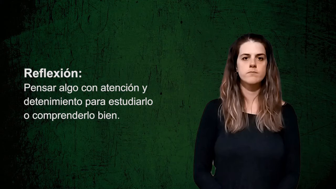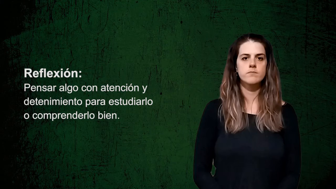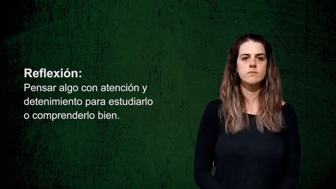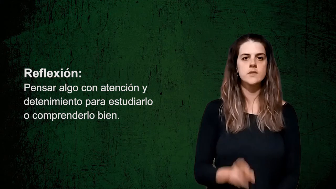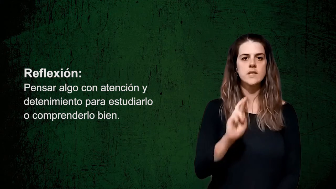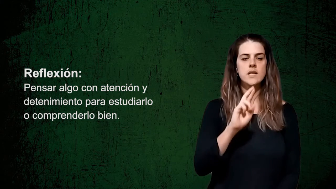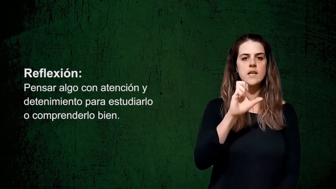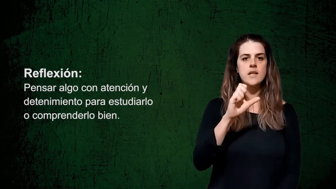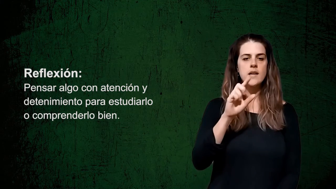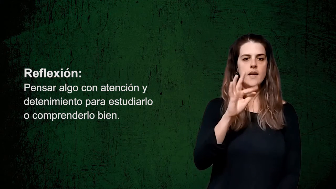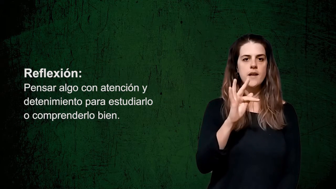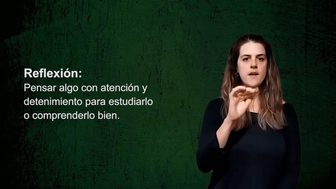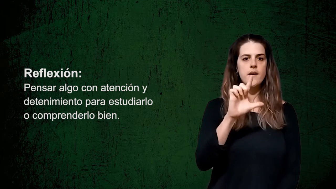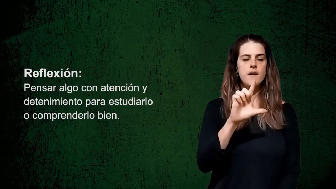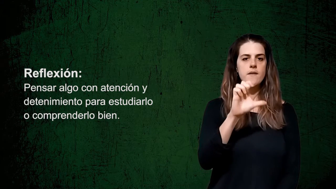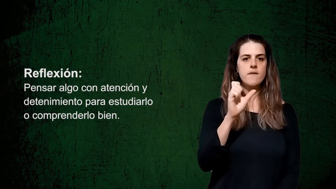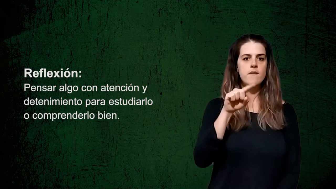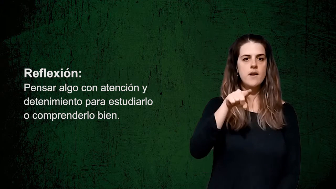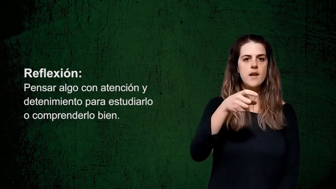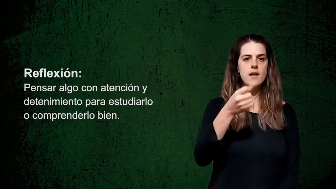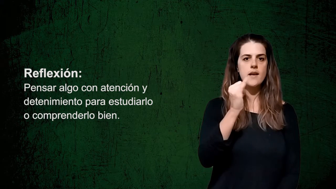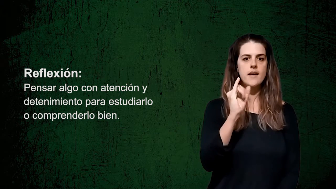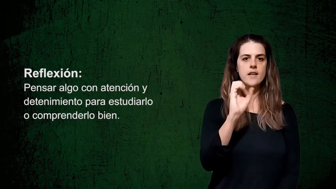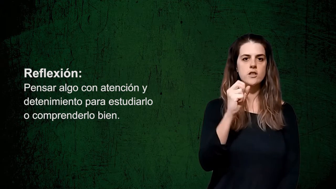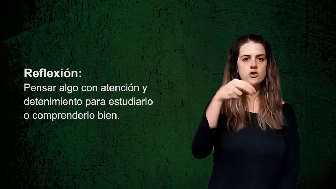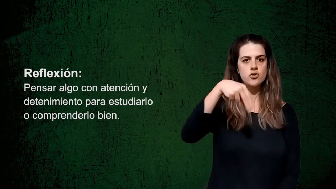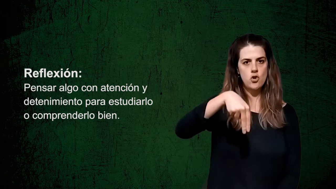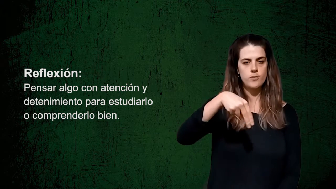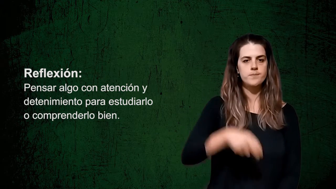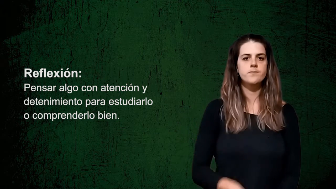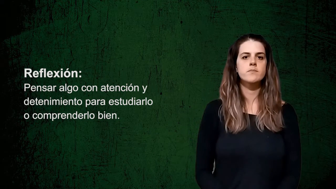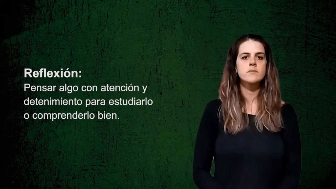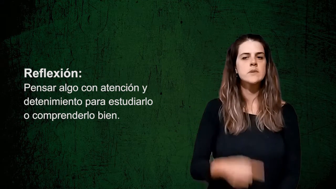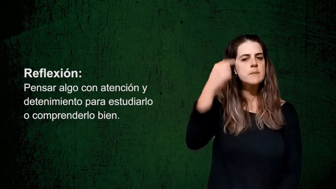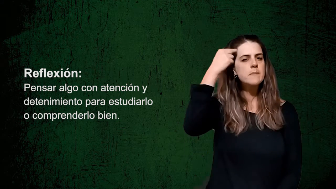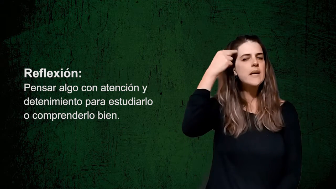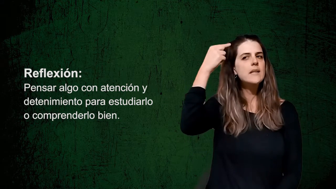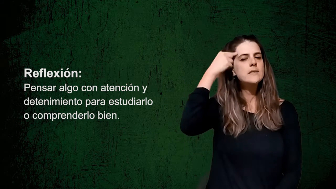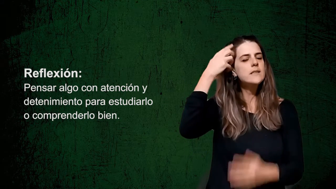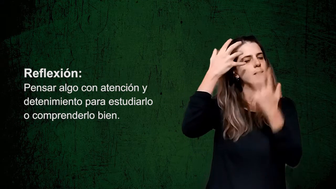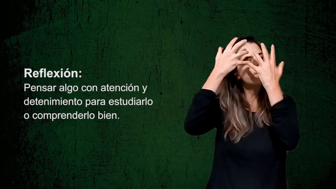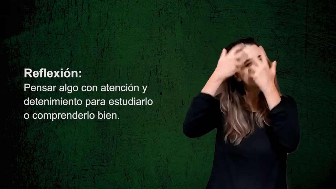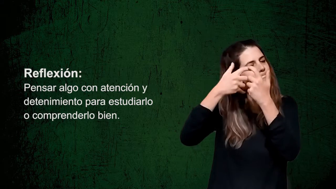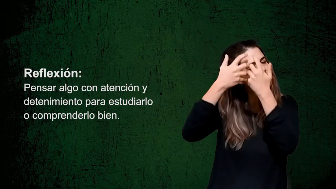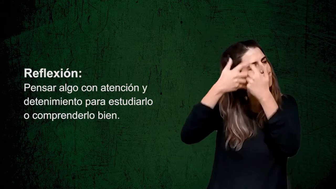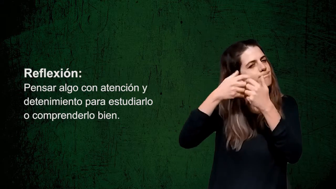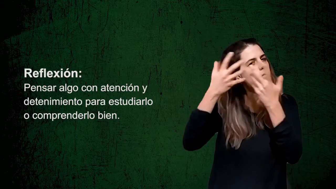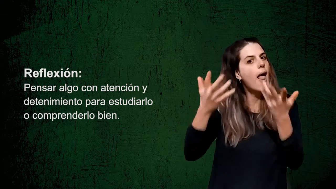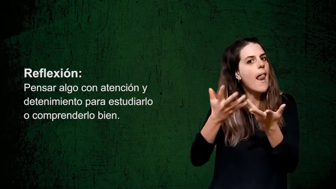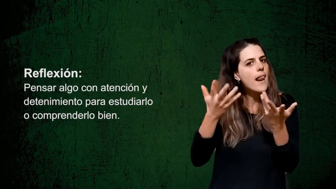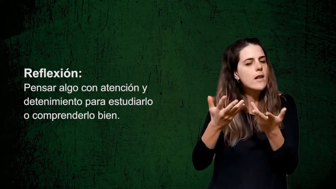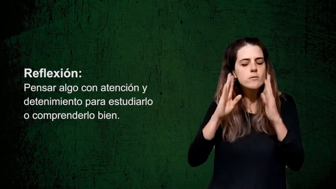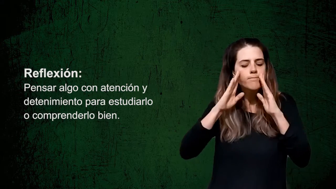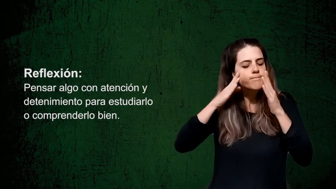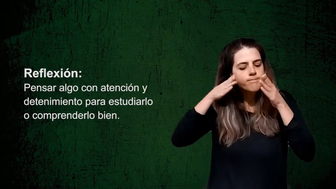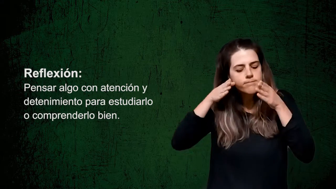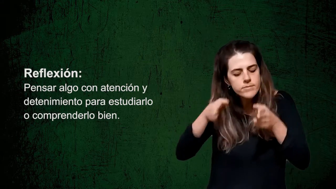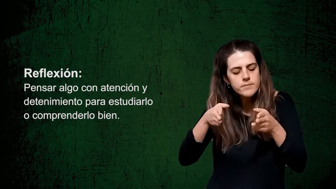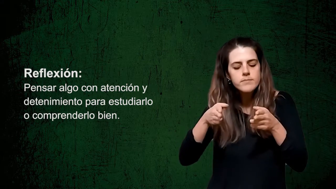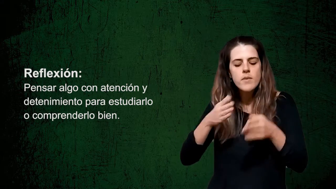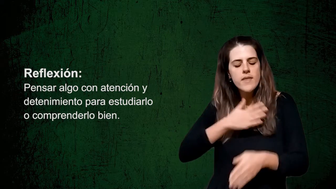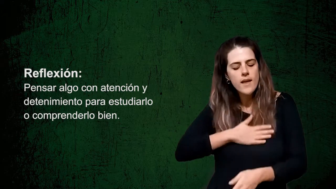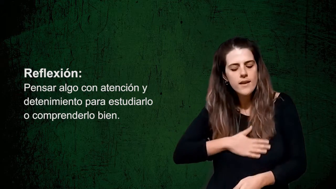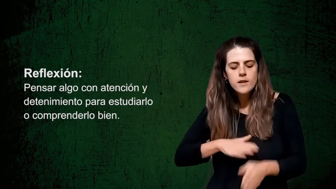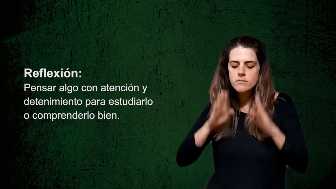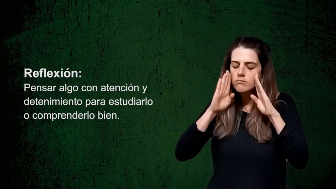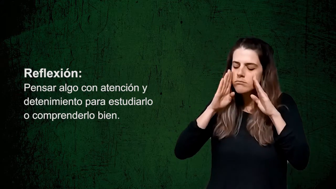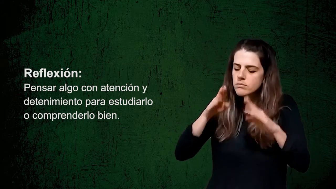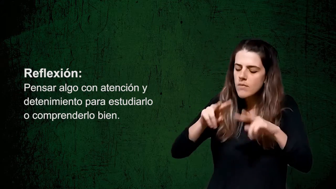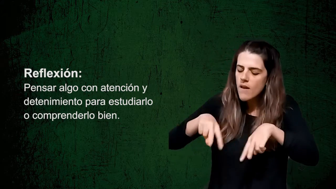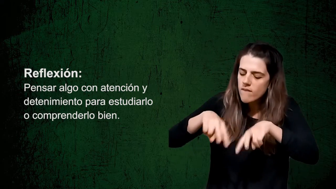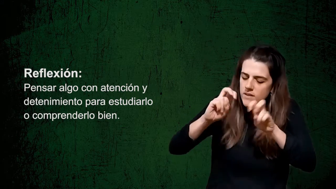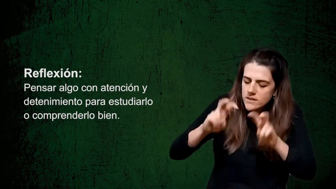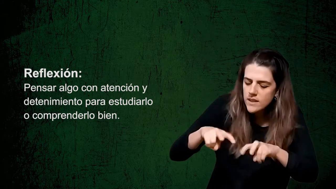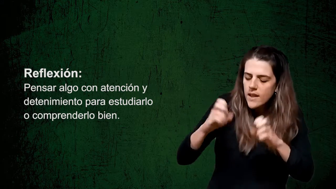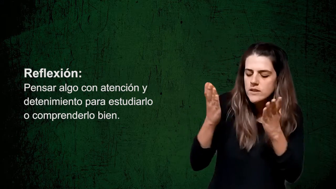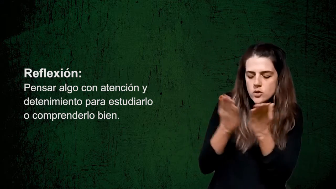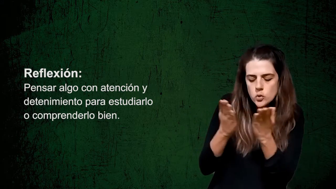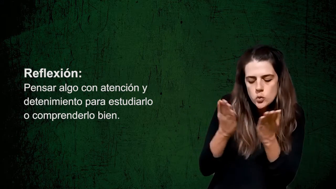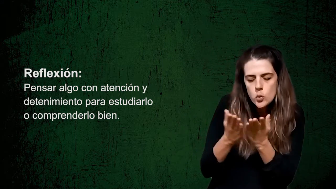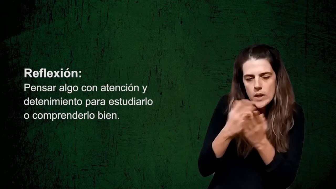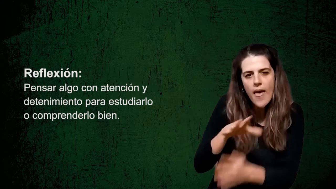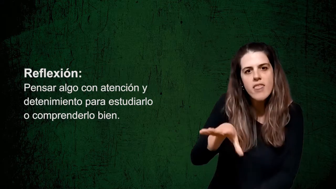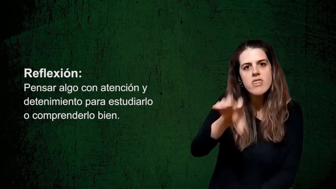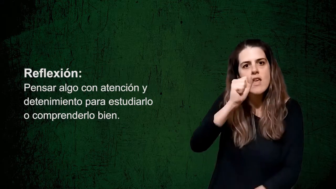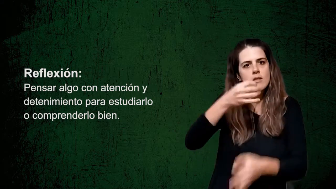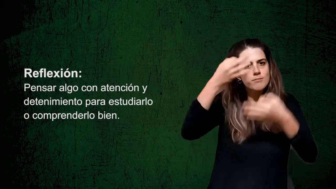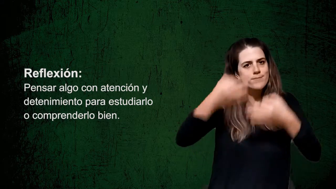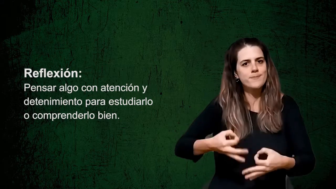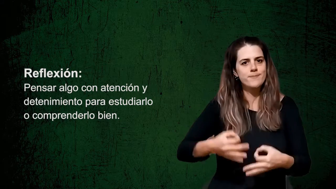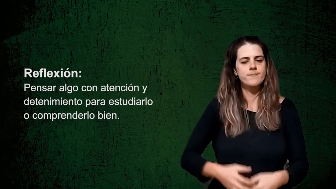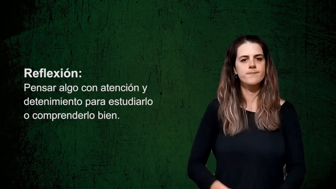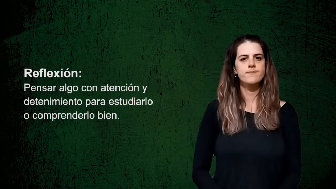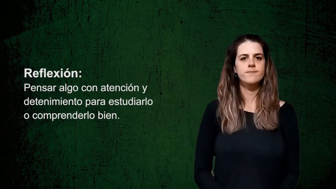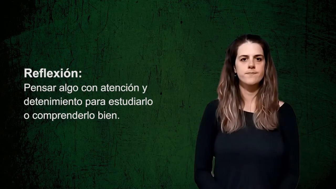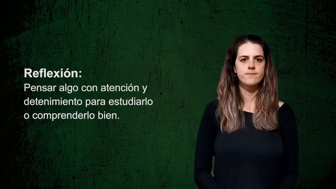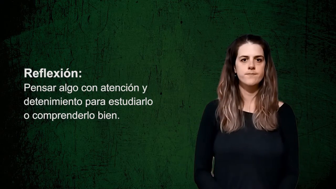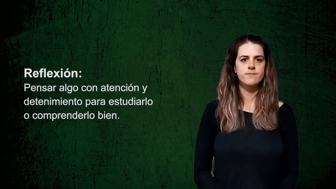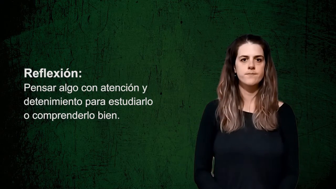Reflexion